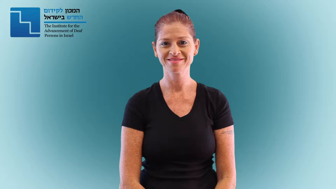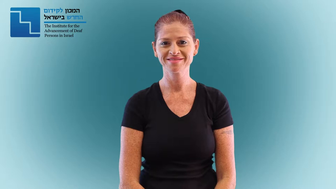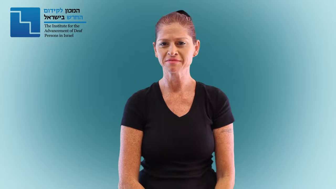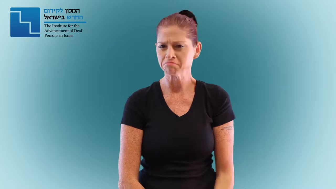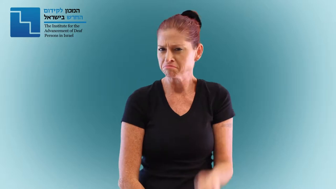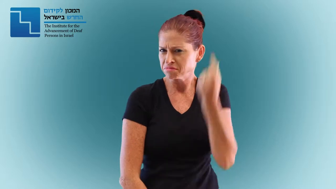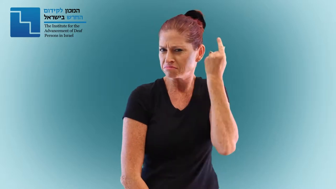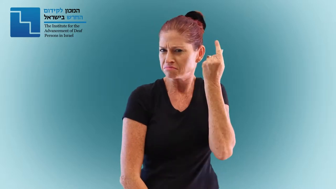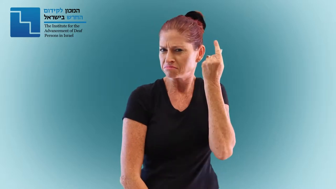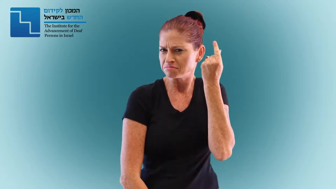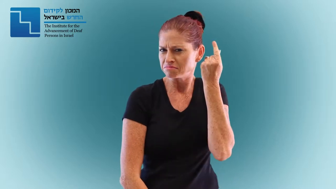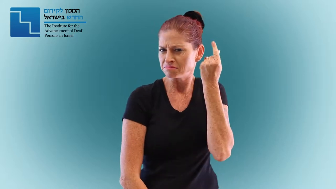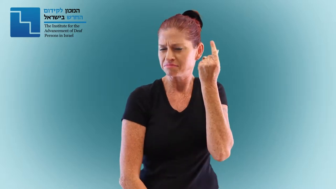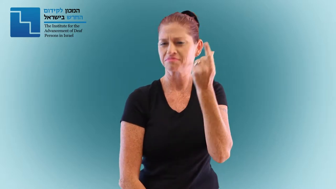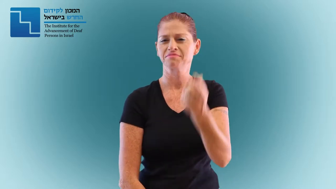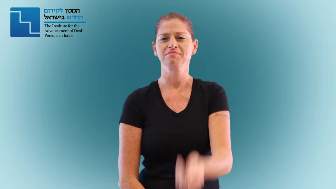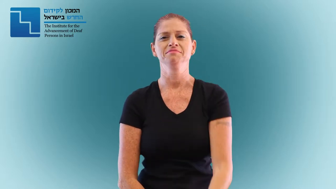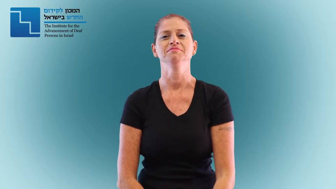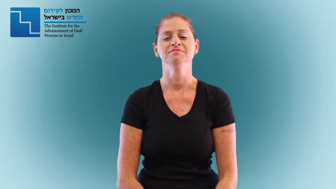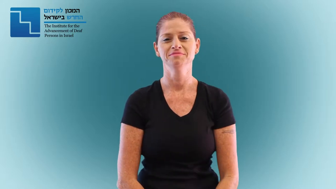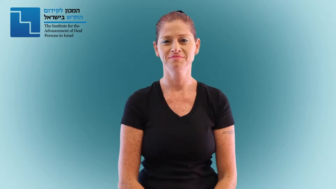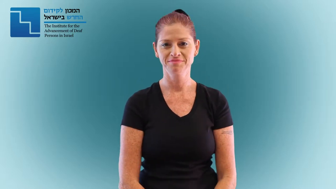מה פתאום